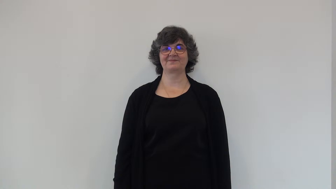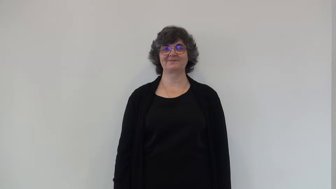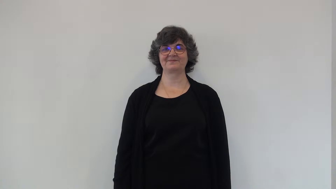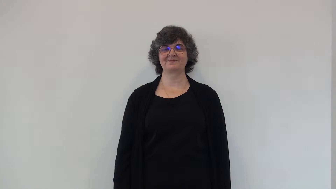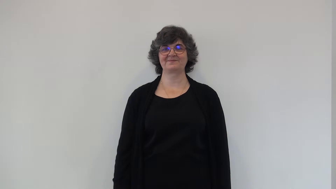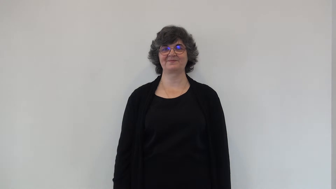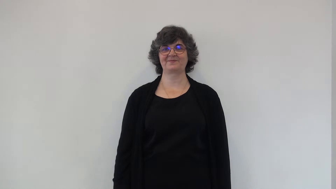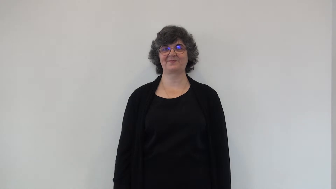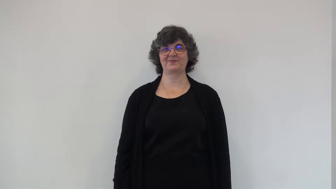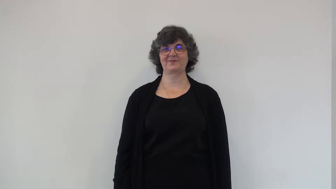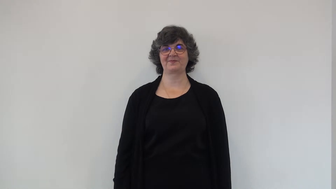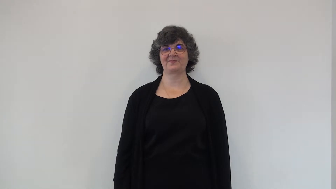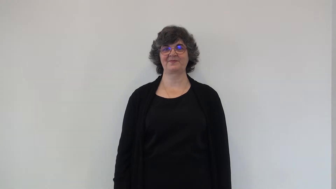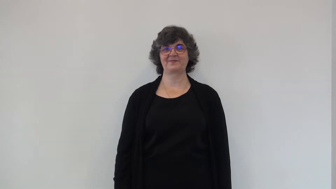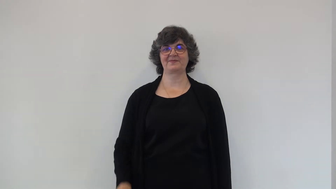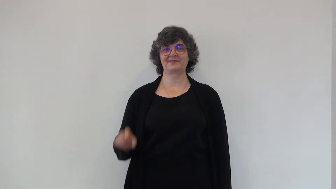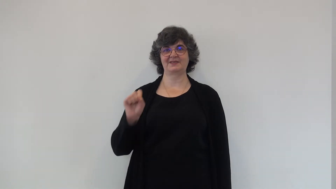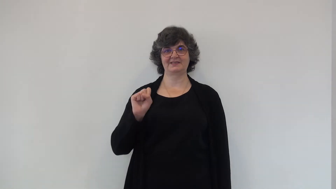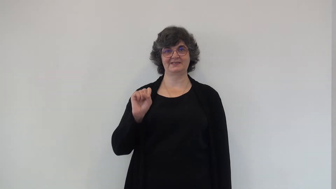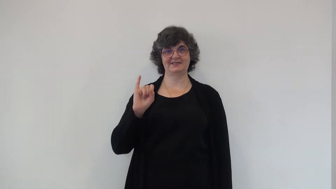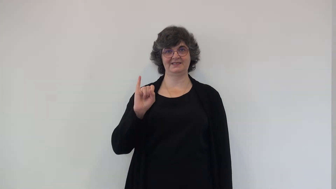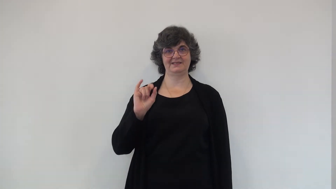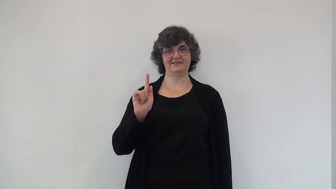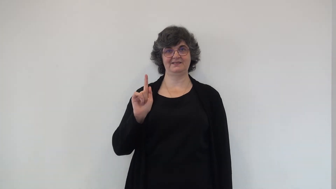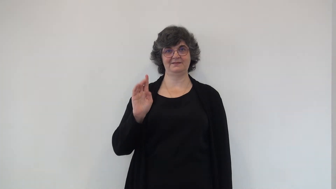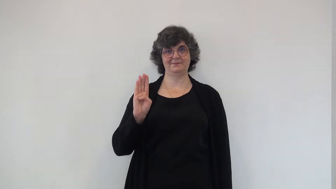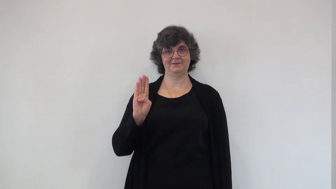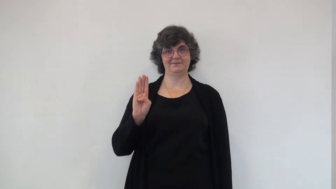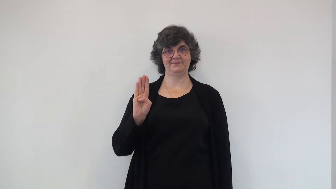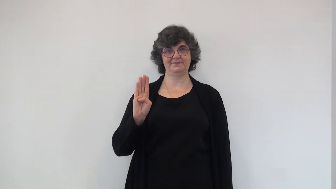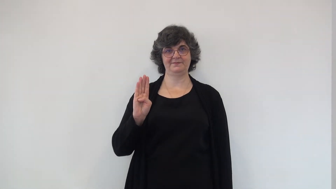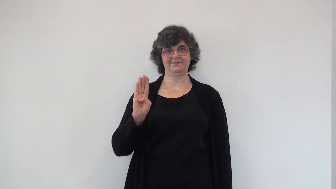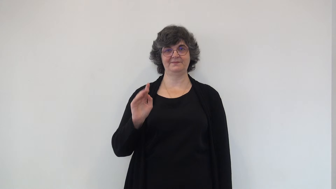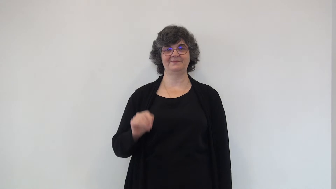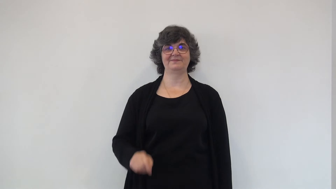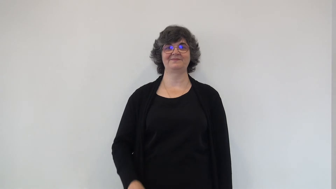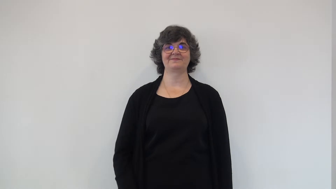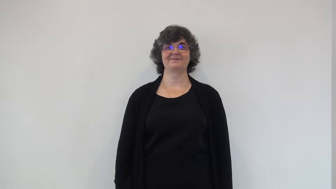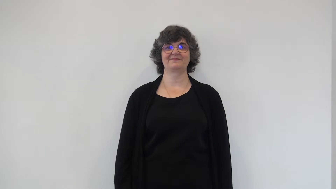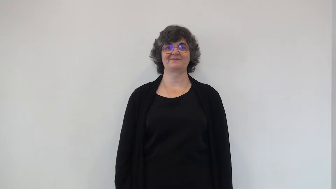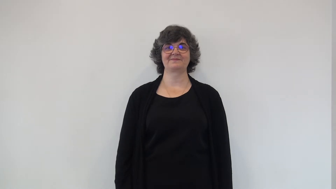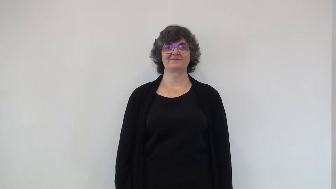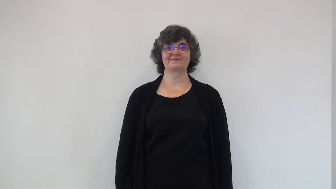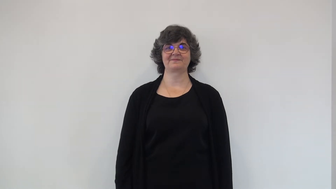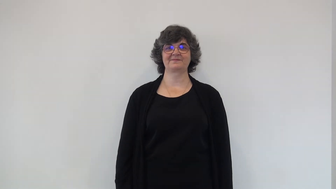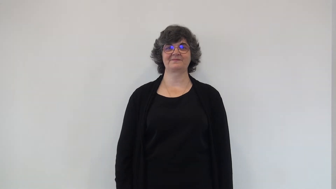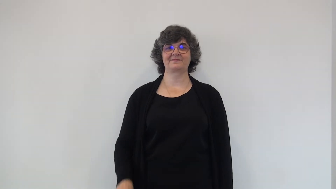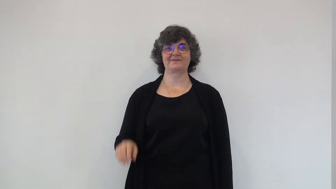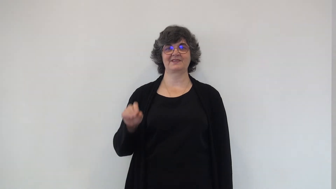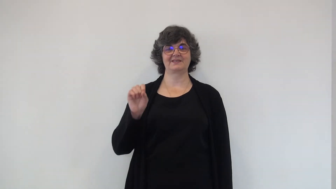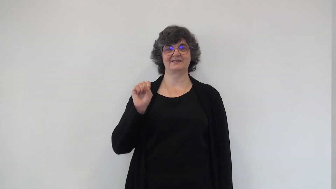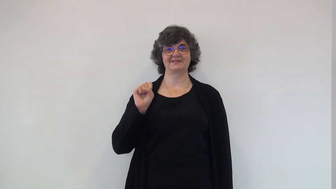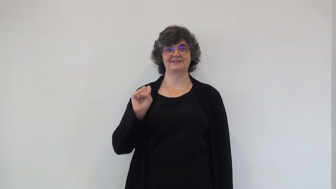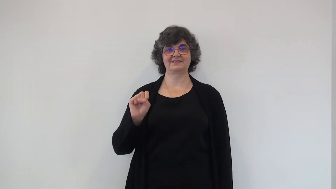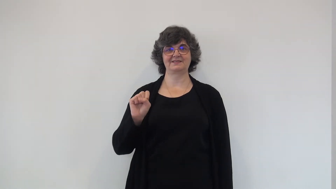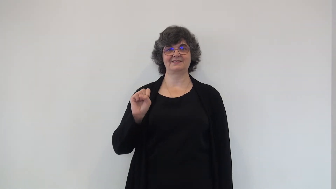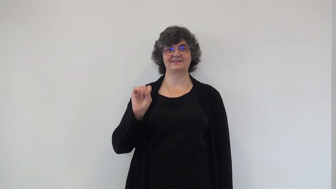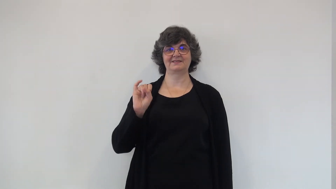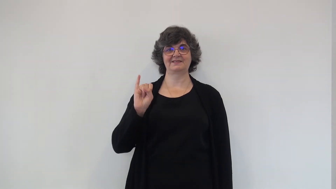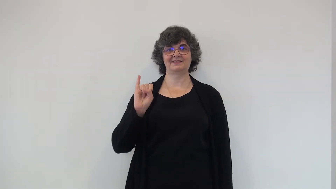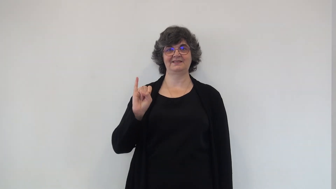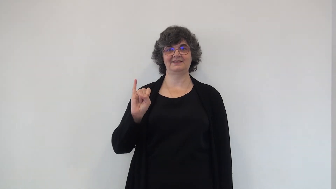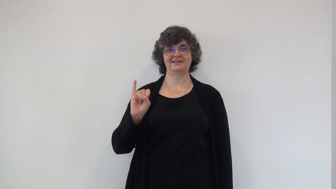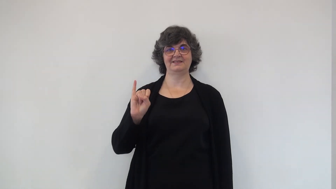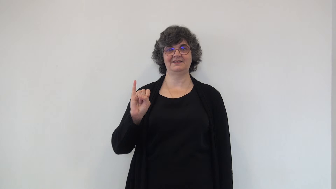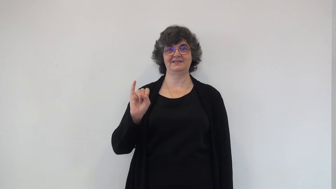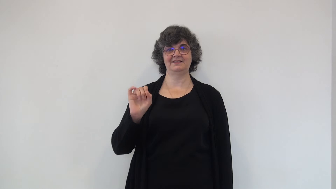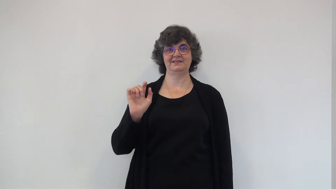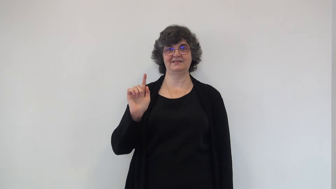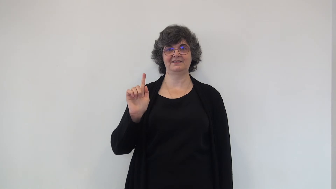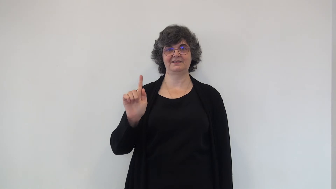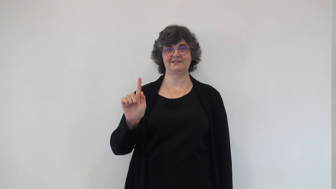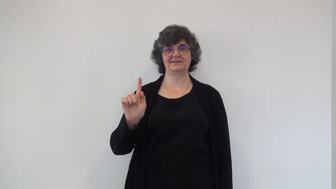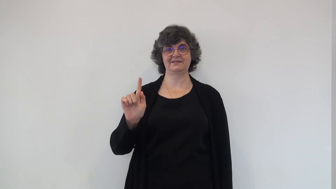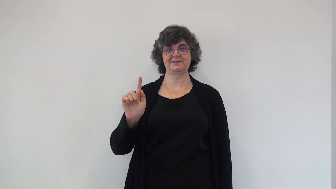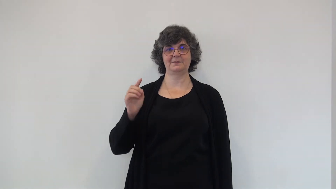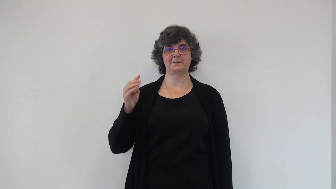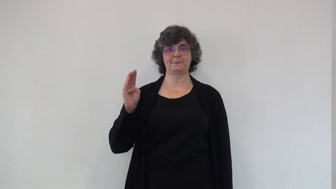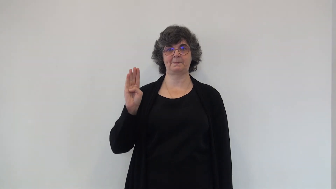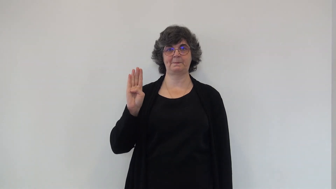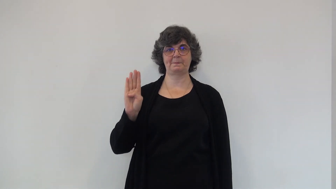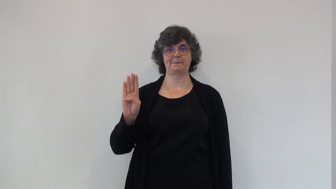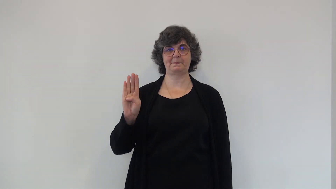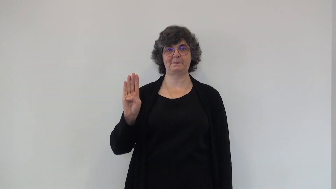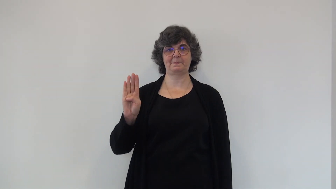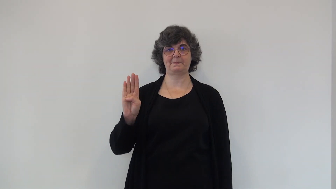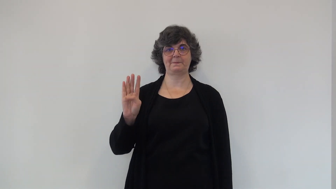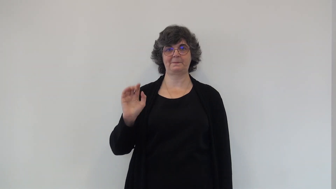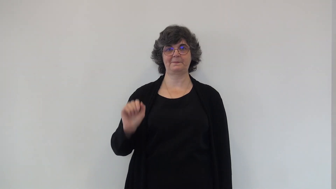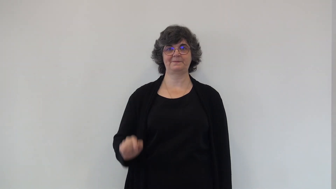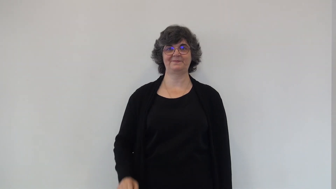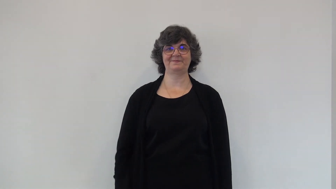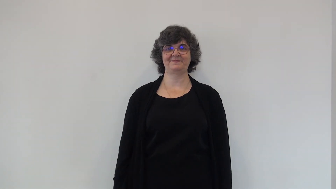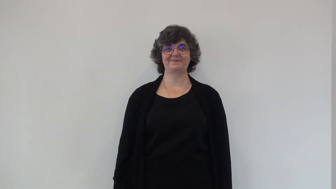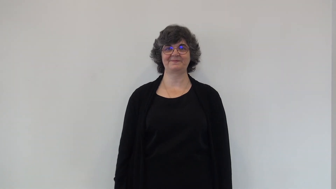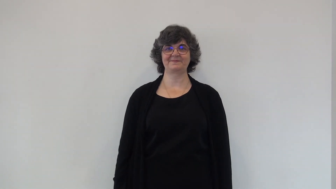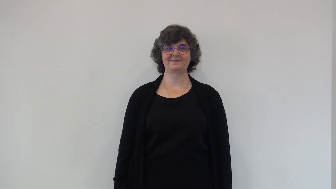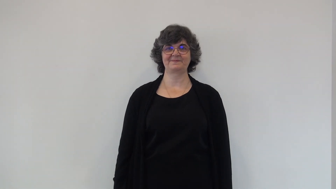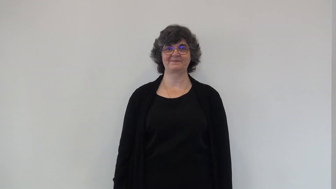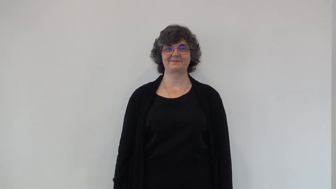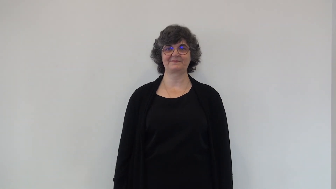SIGB